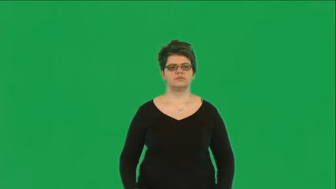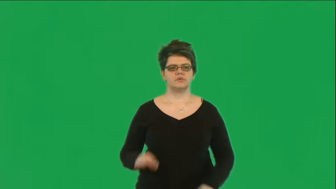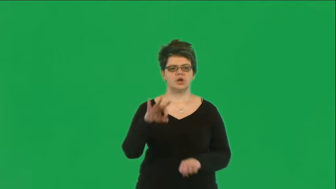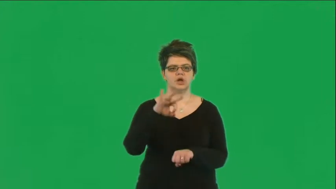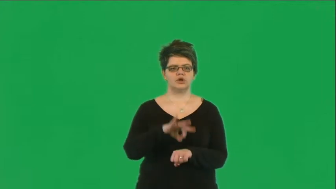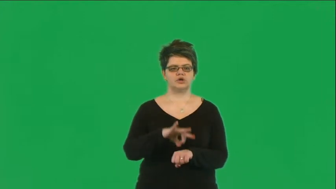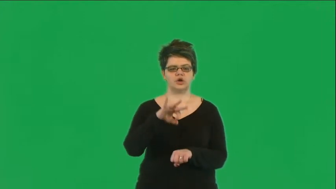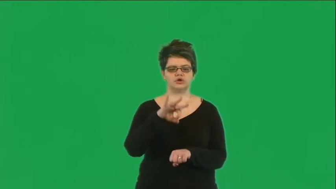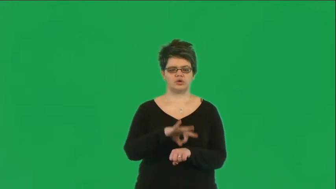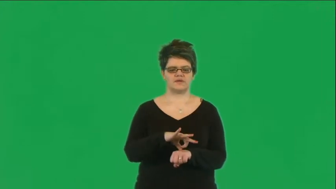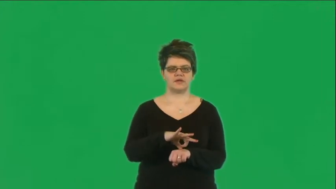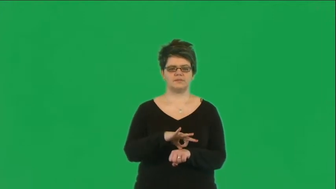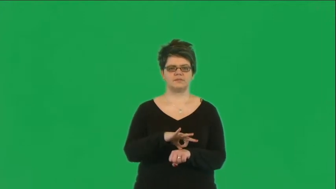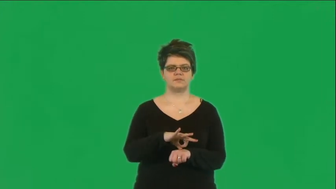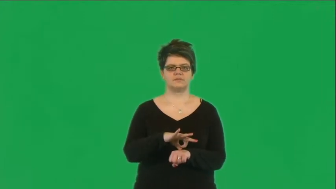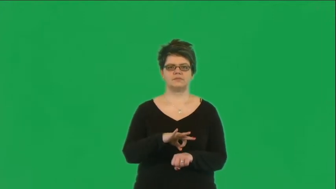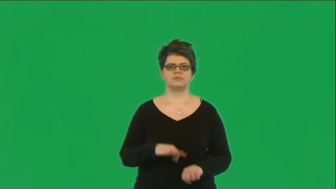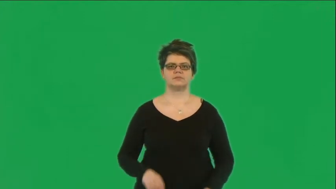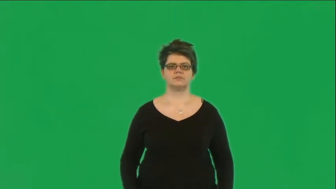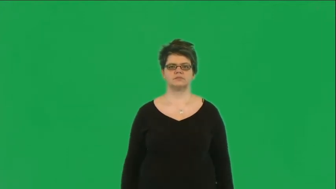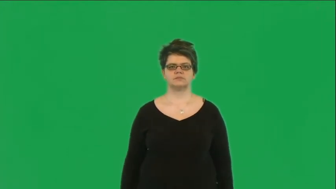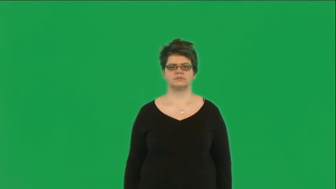doktorski